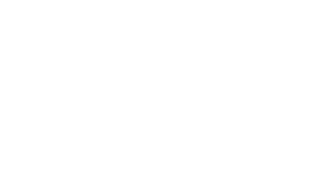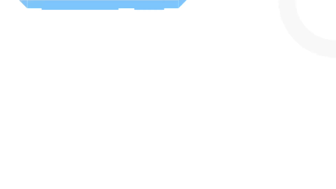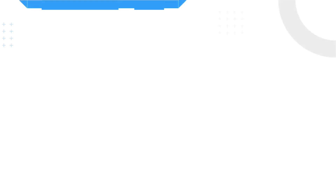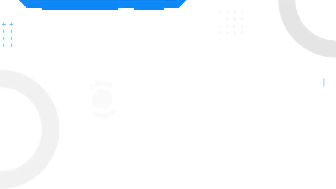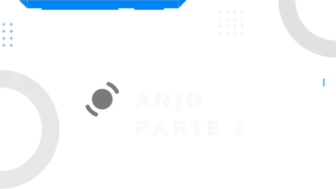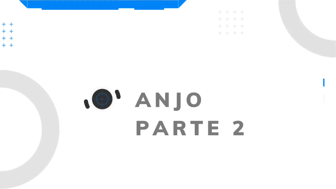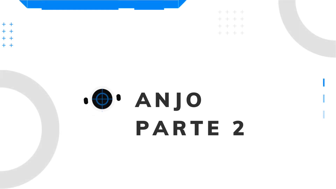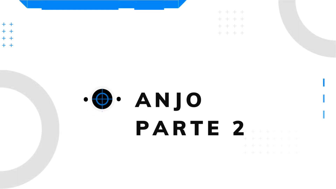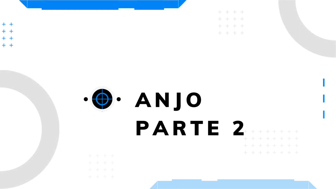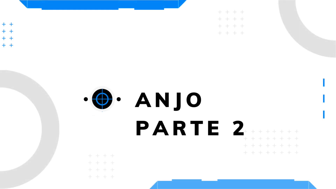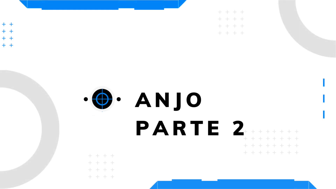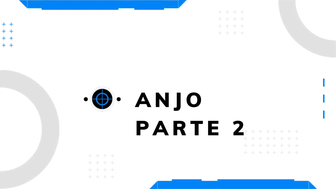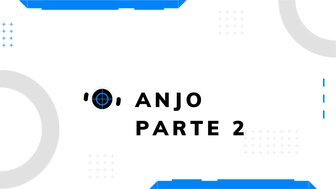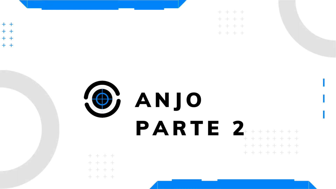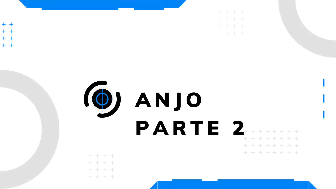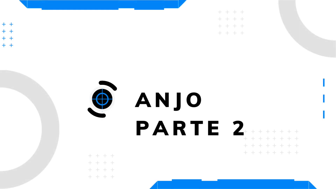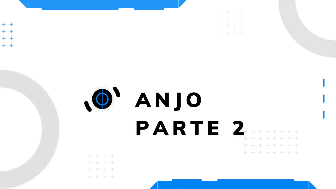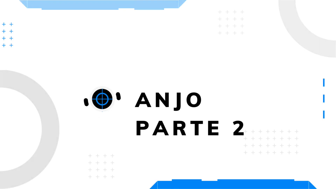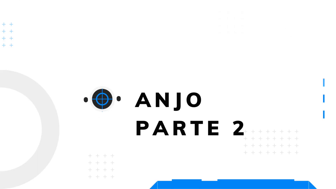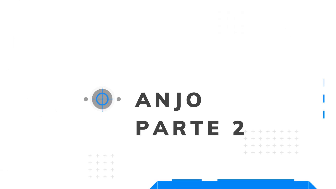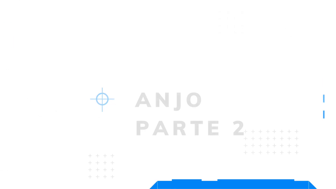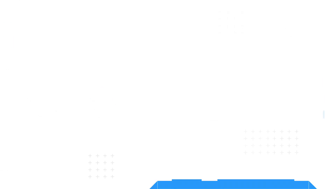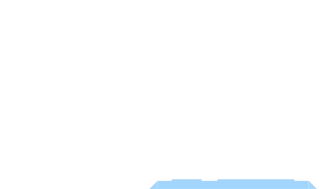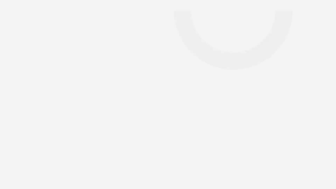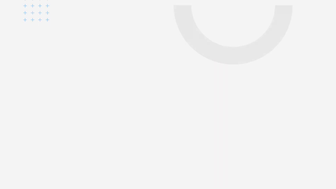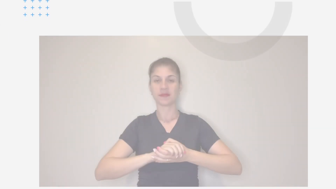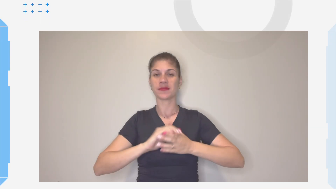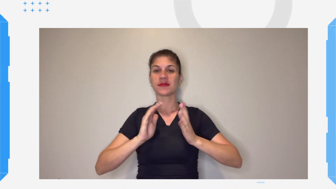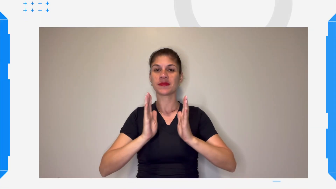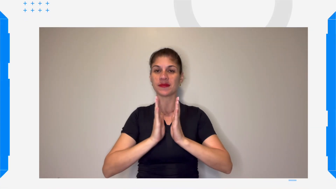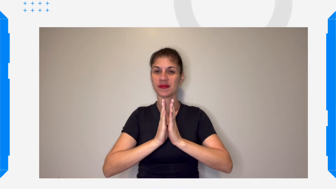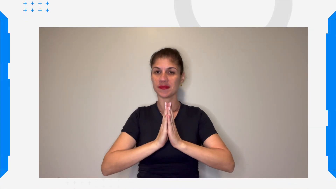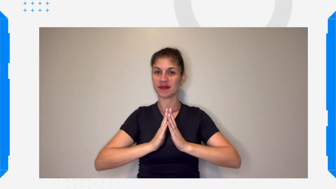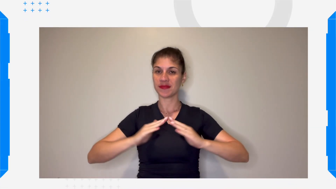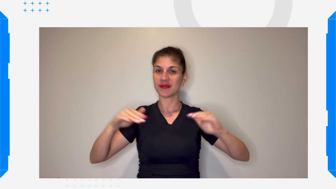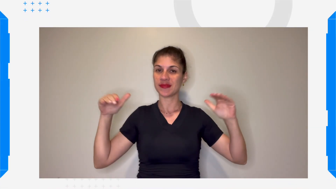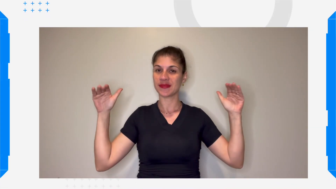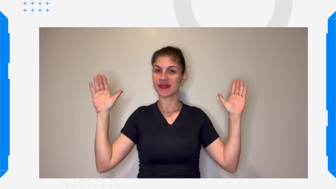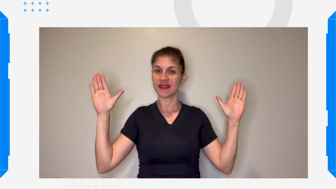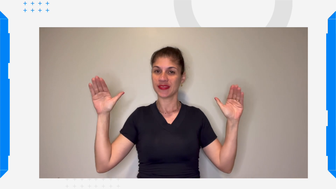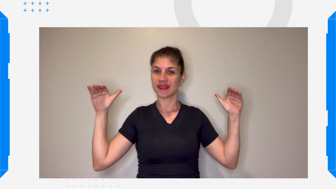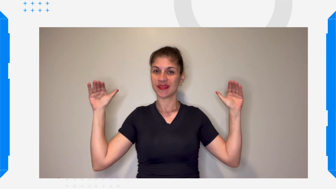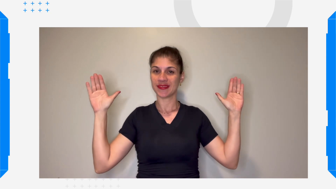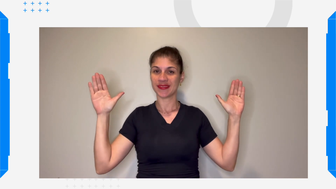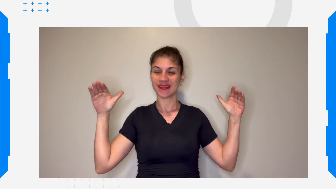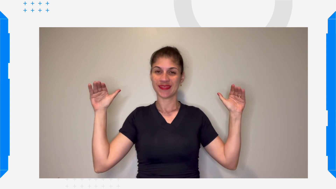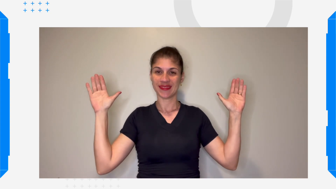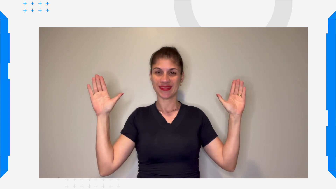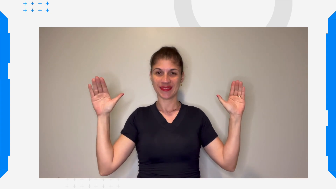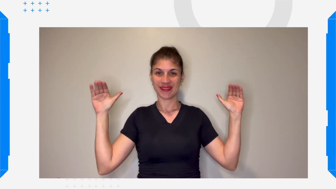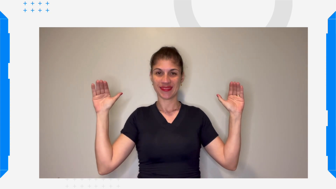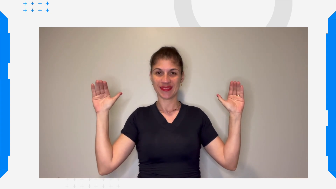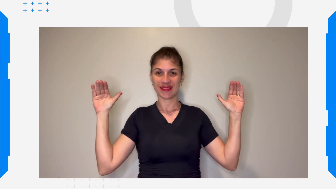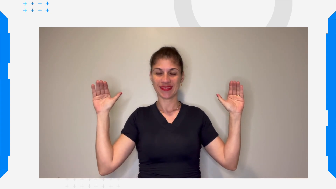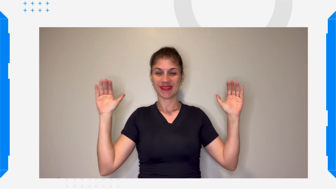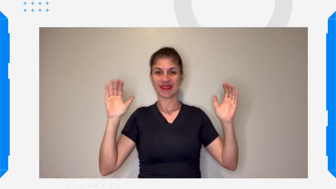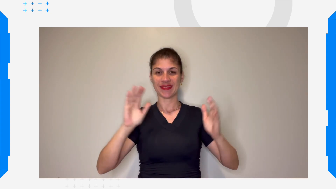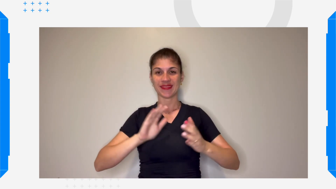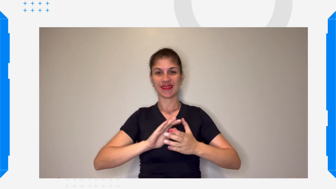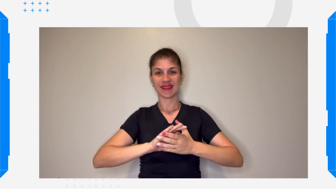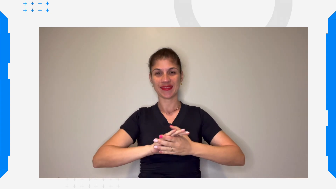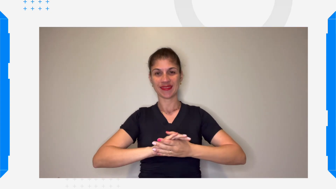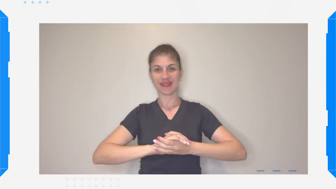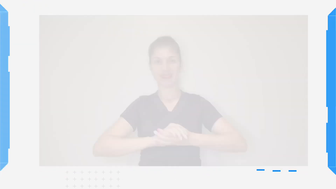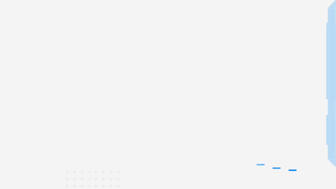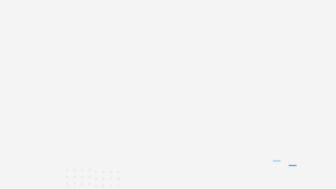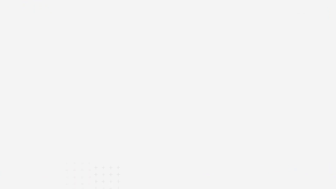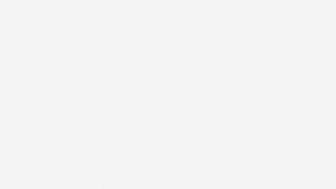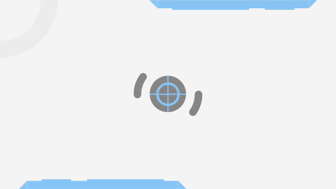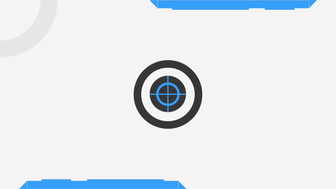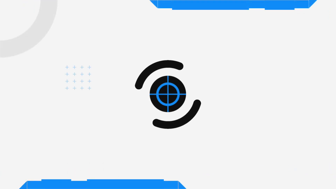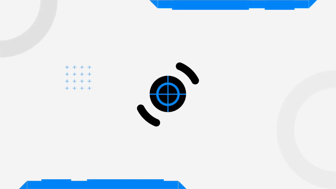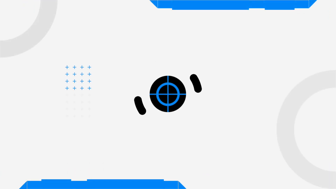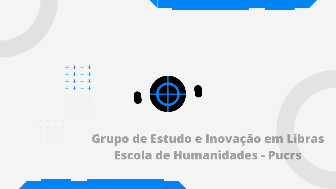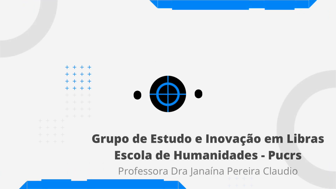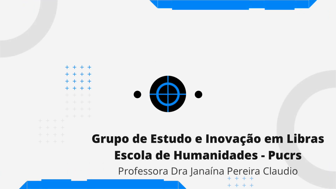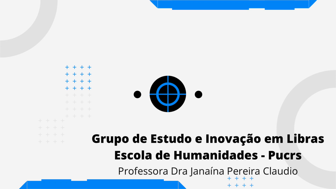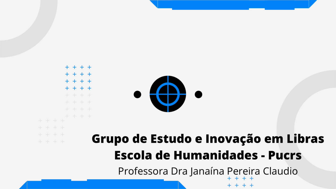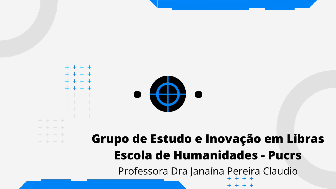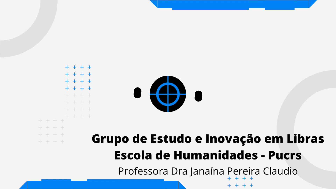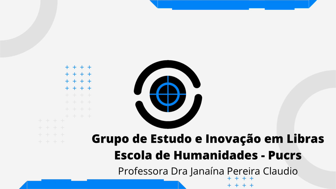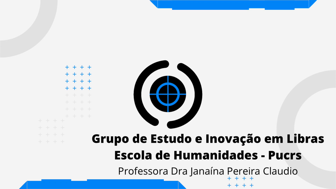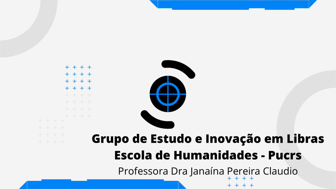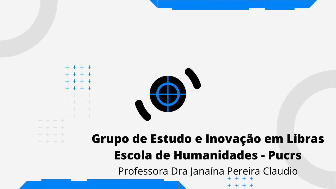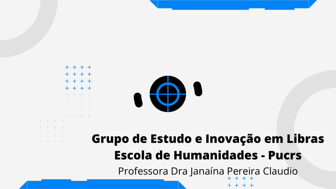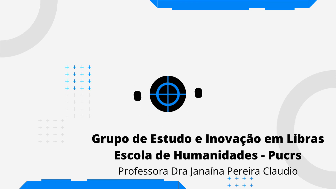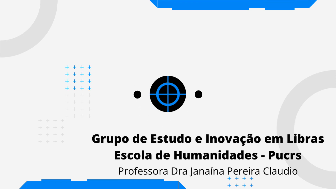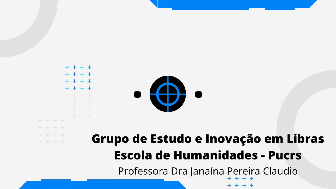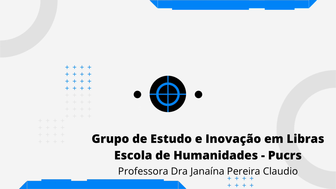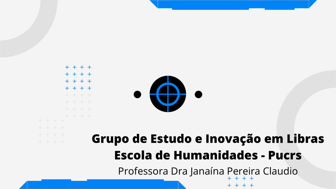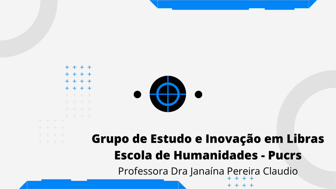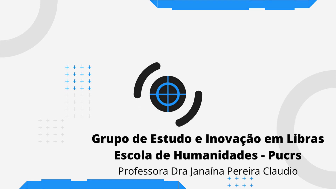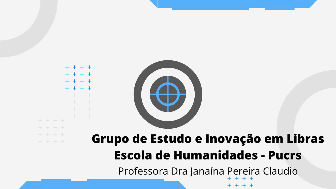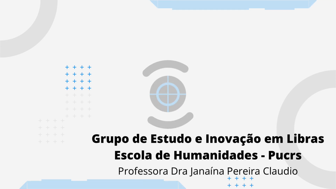Anjo